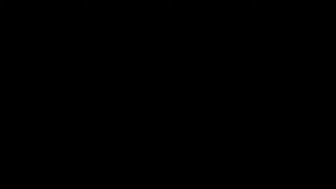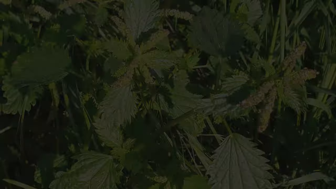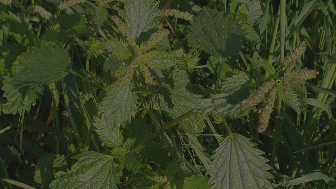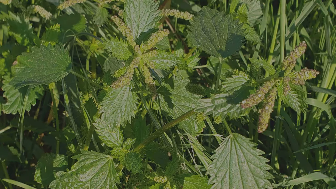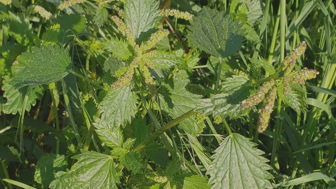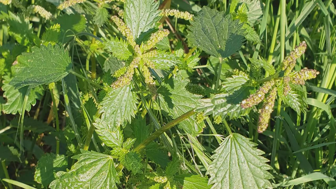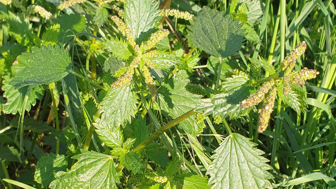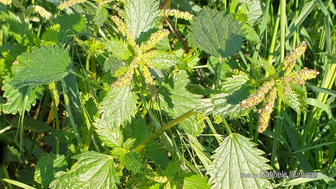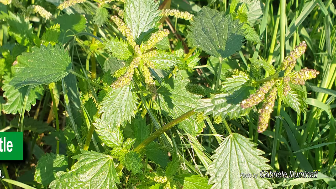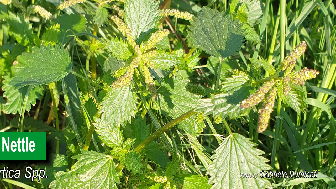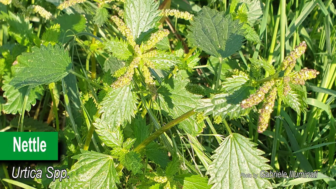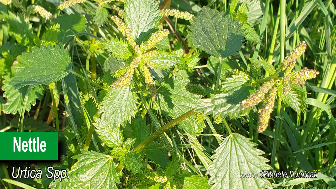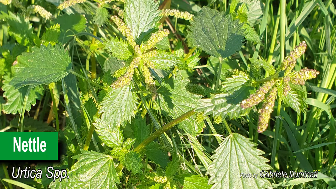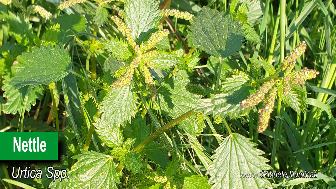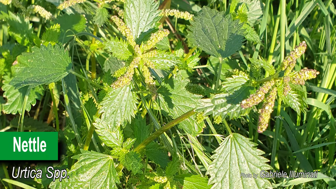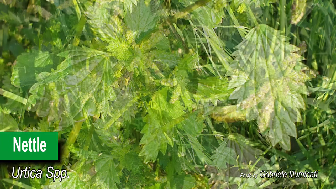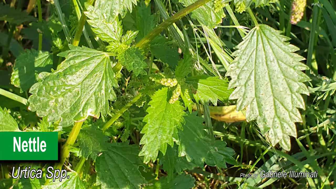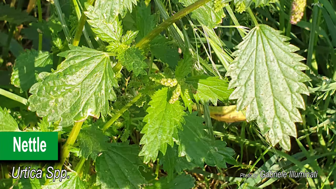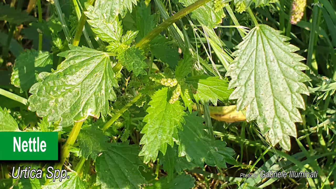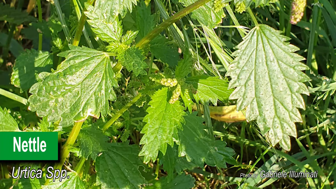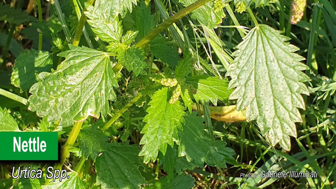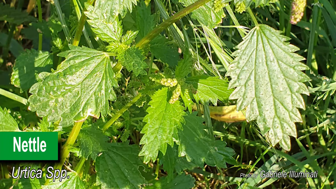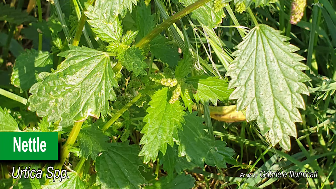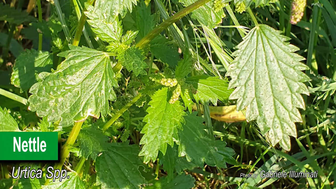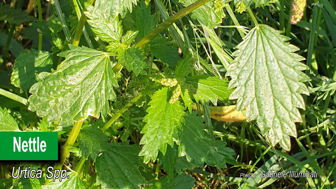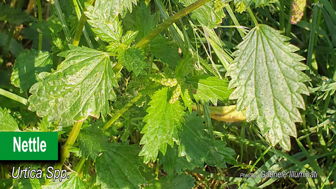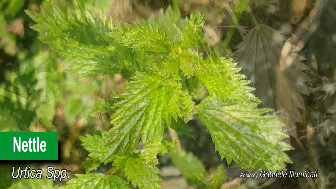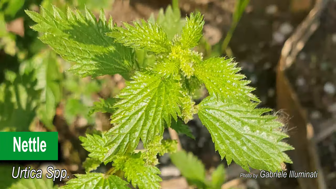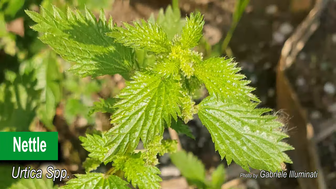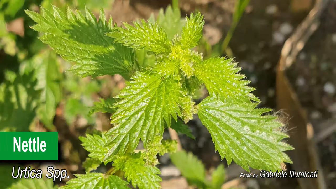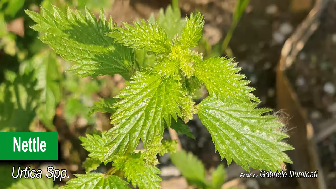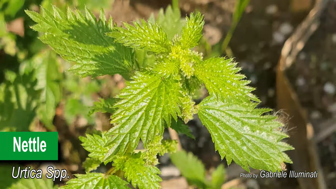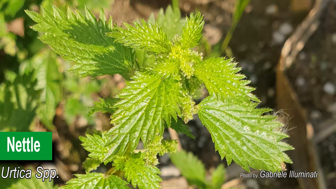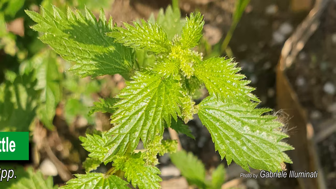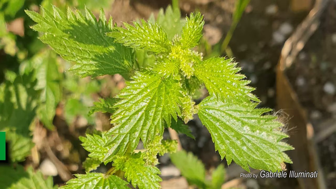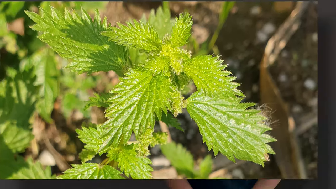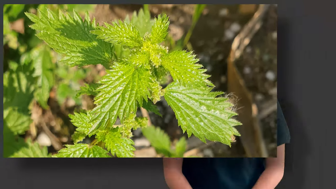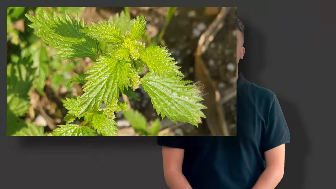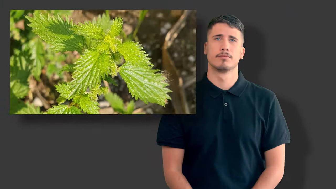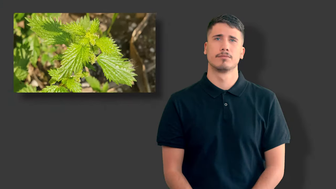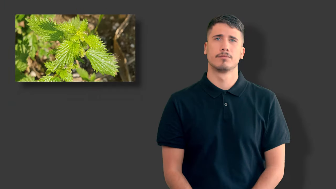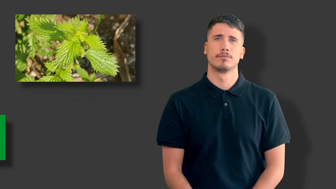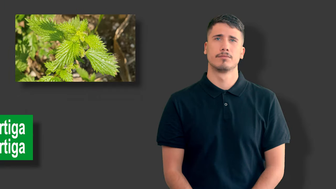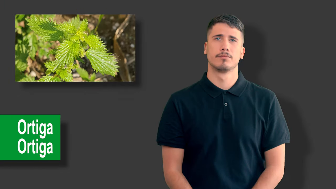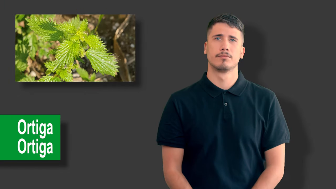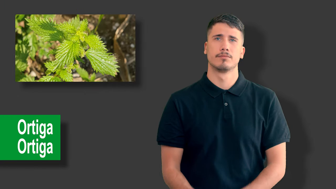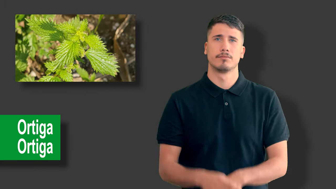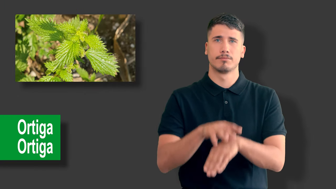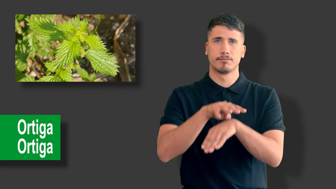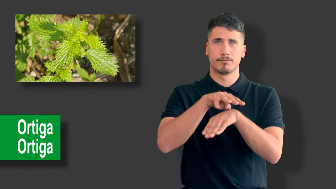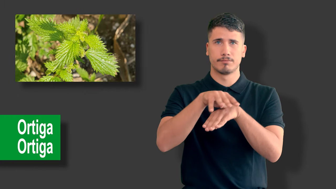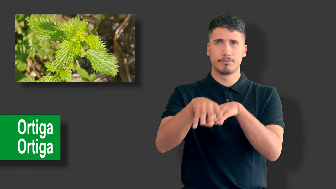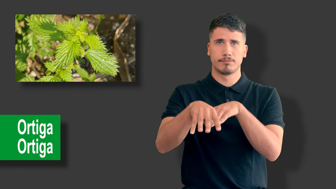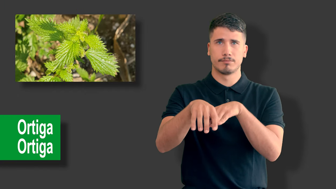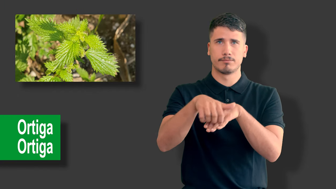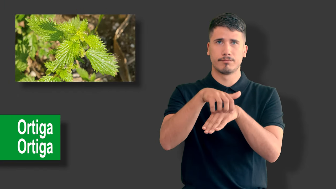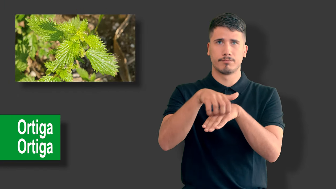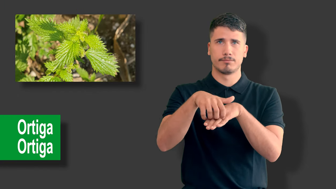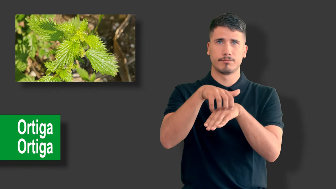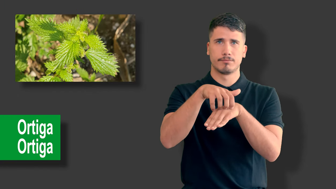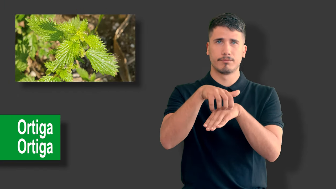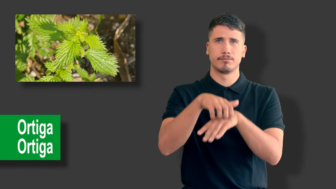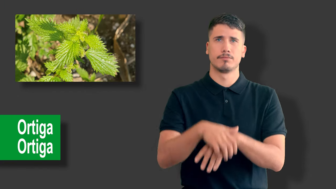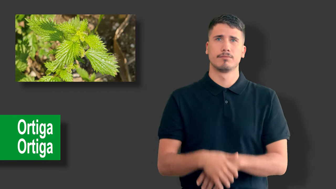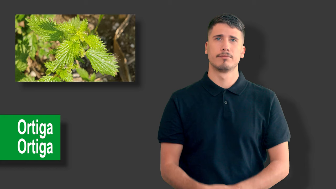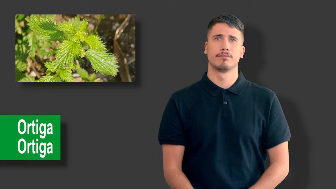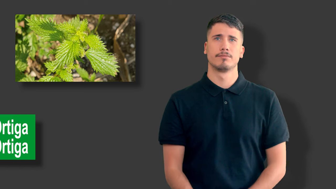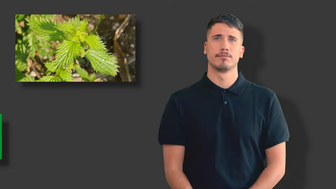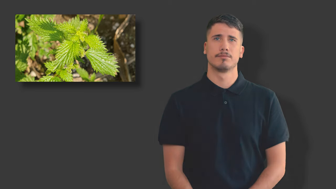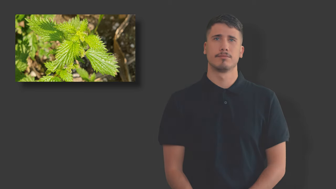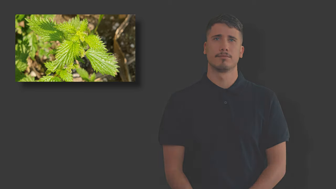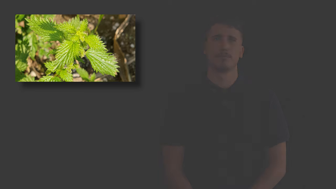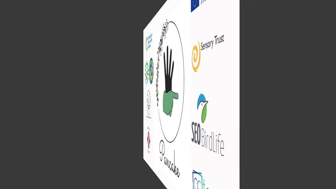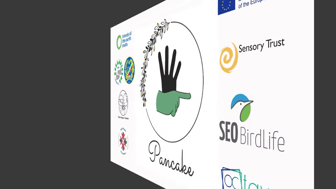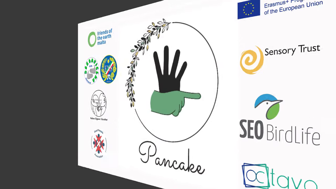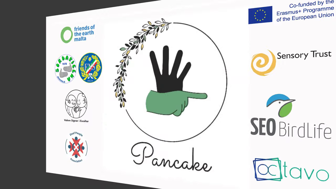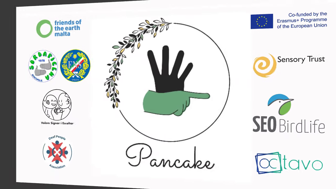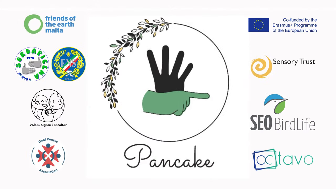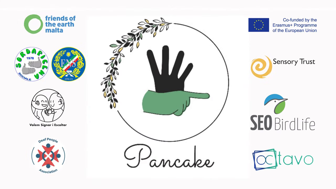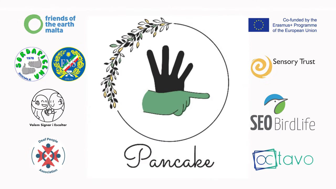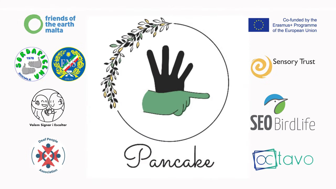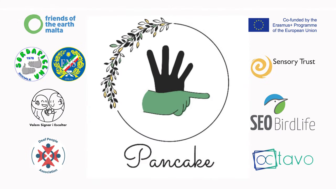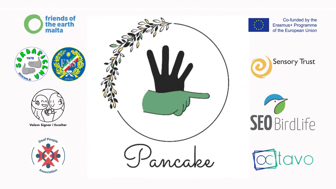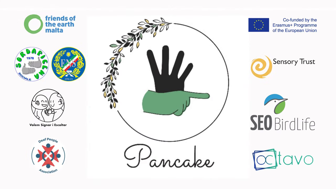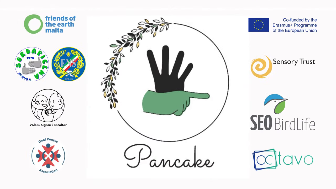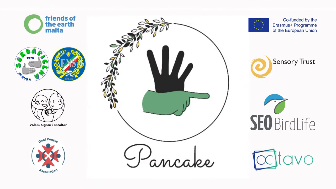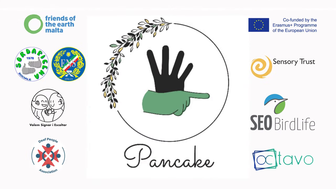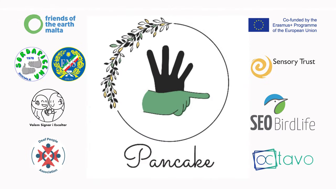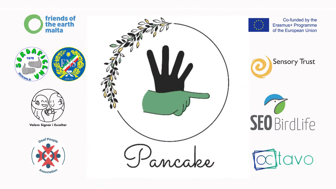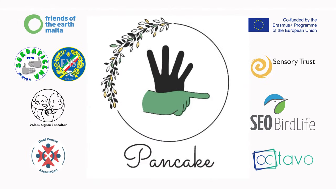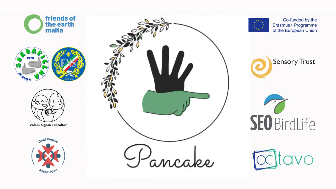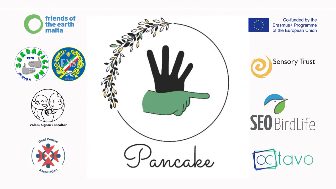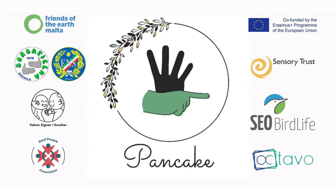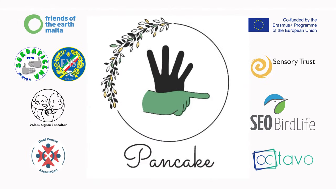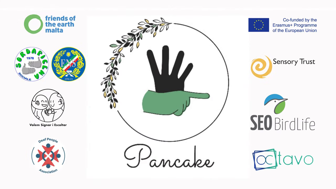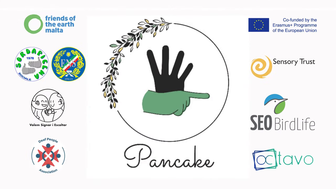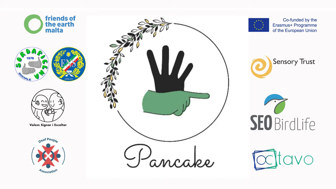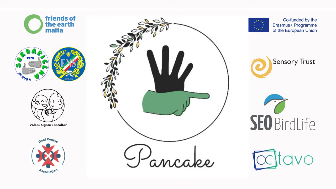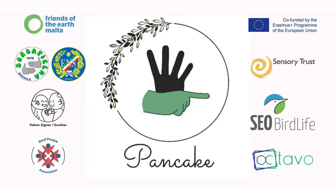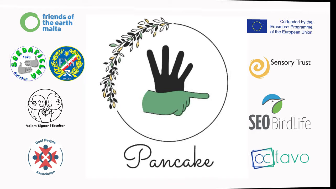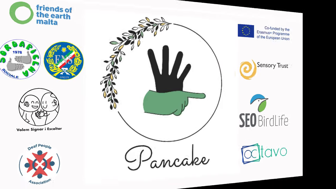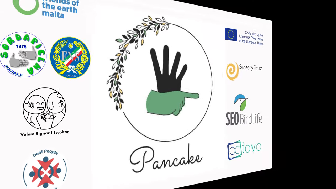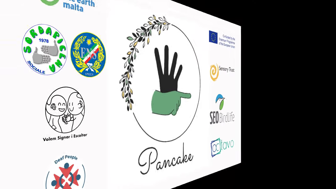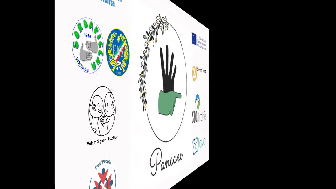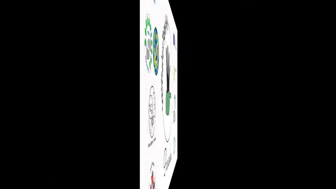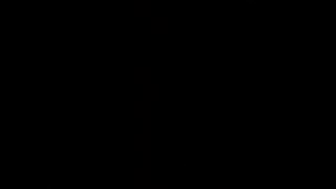Ortiga